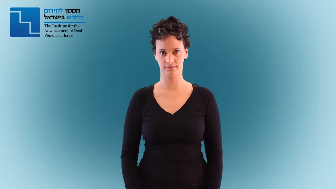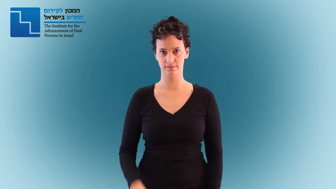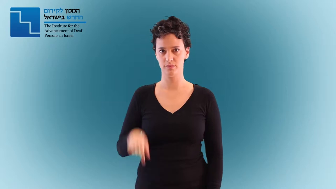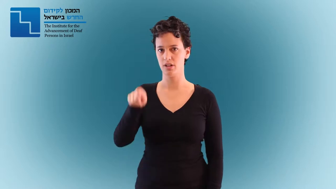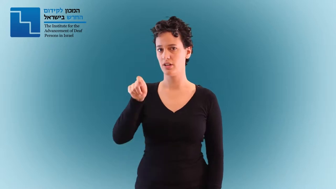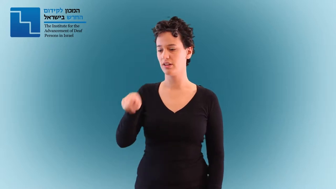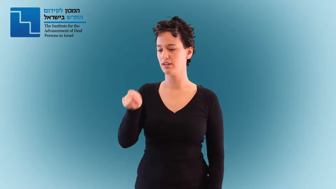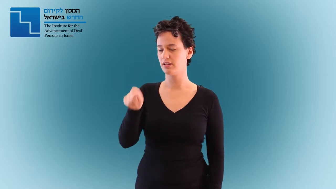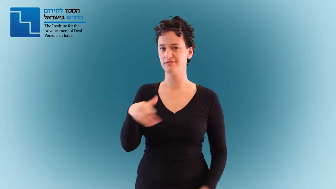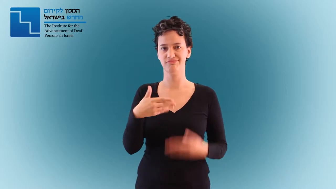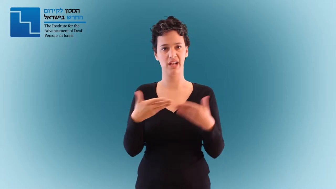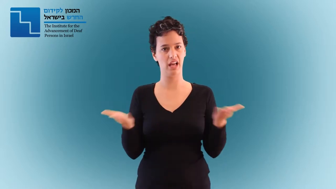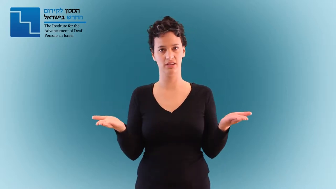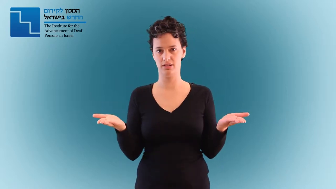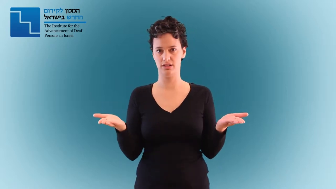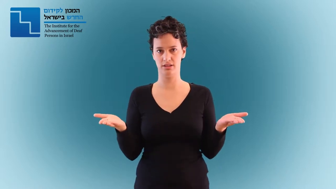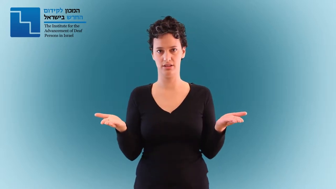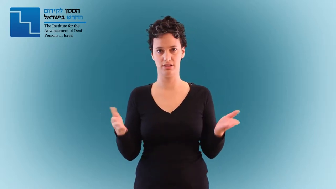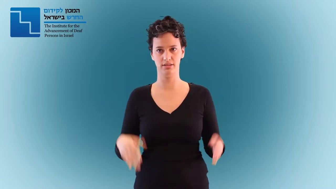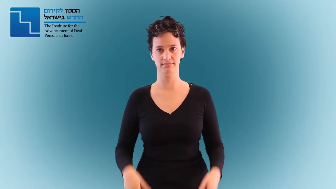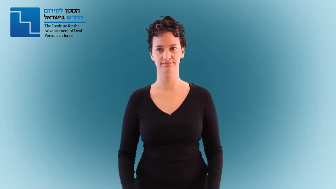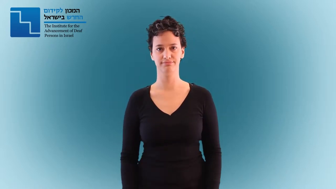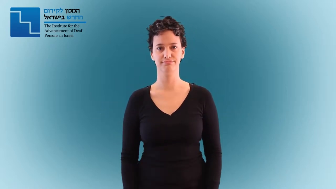עקר